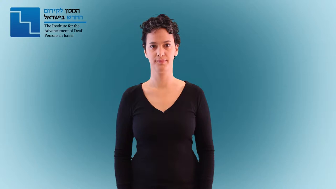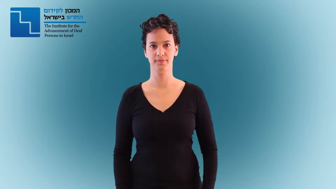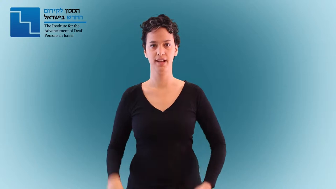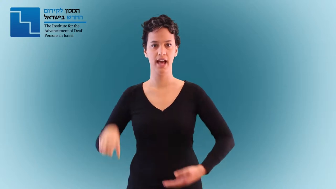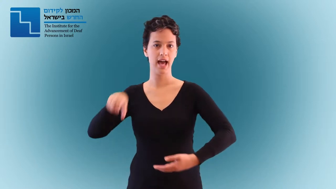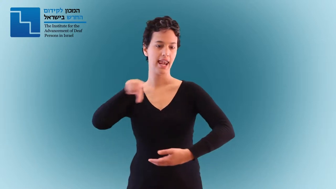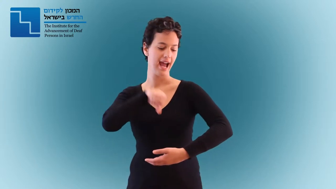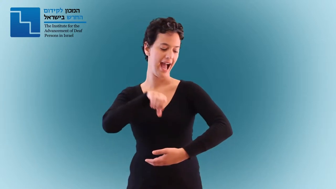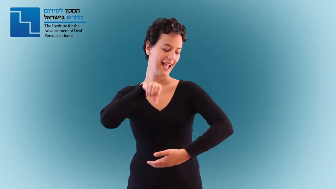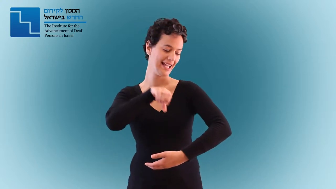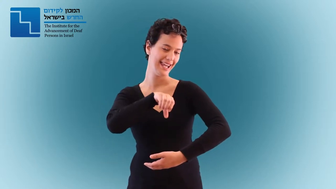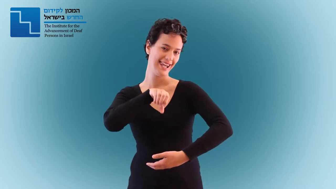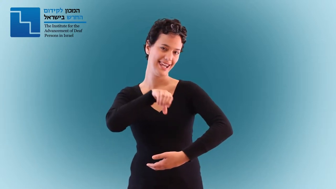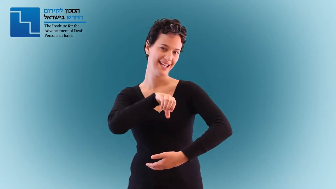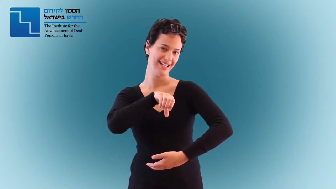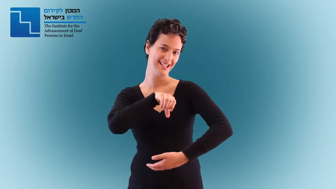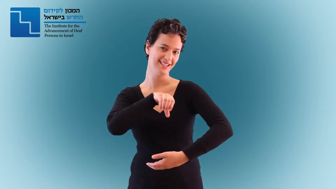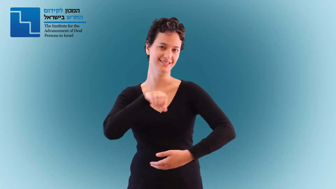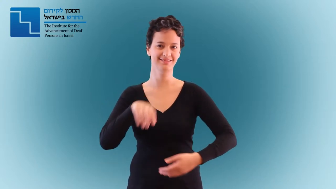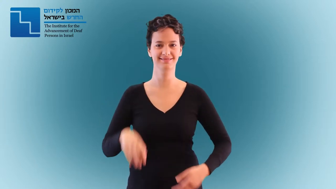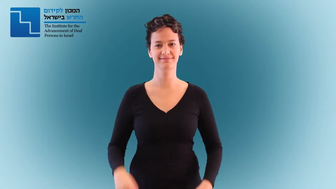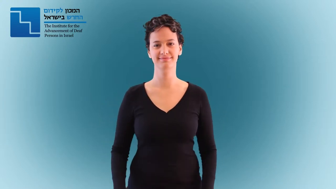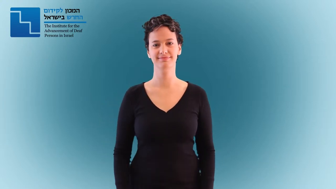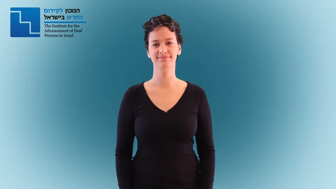להאכיל (תינוק)